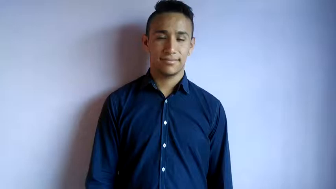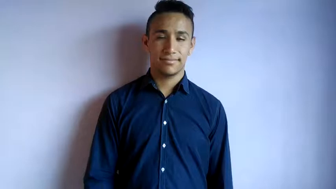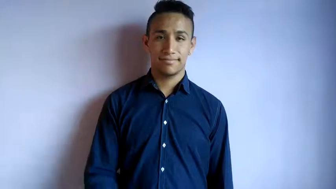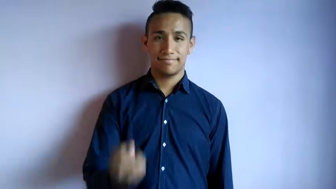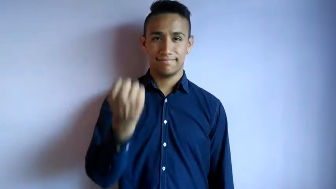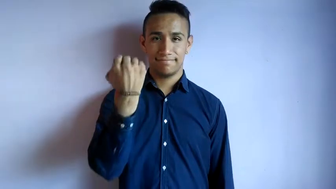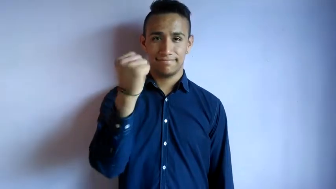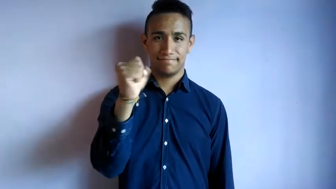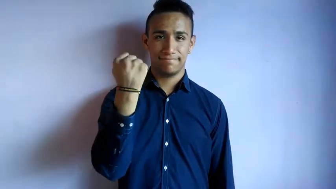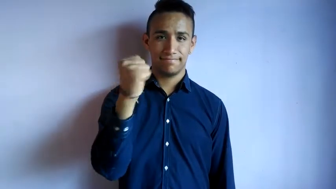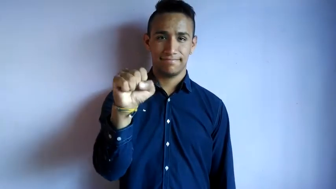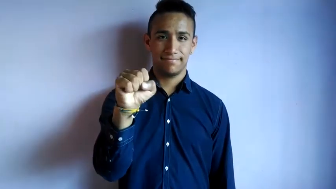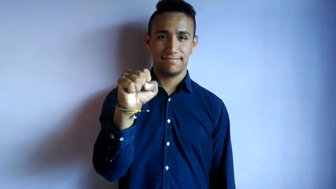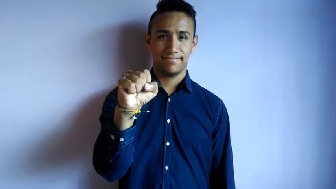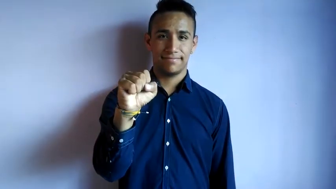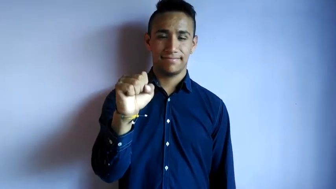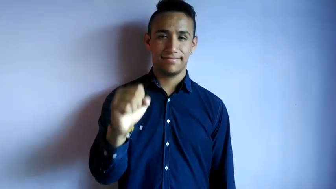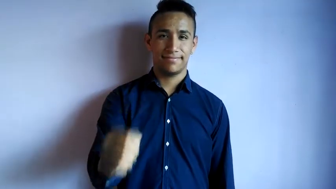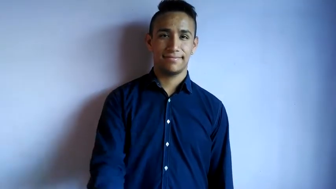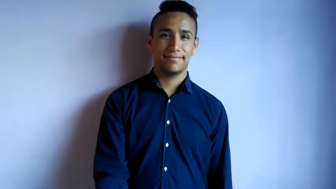septiembre